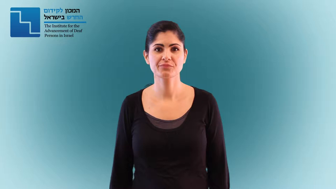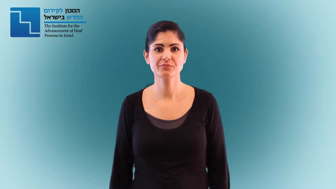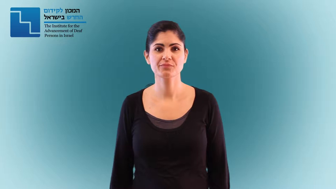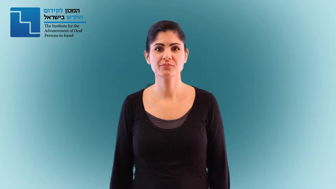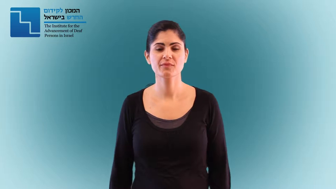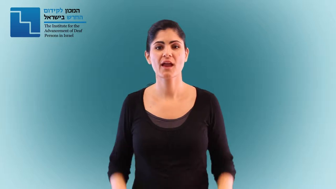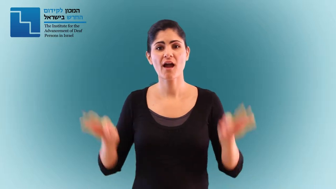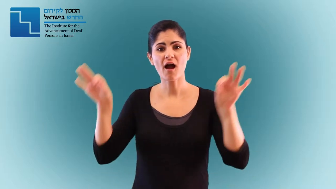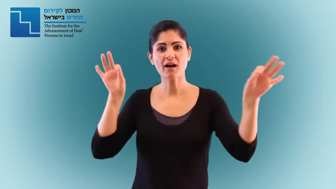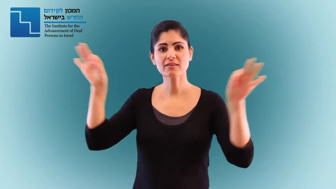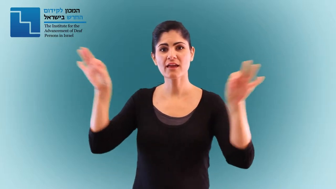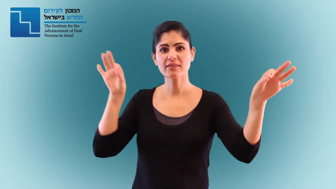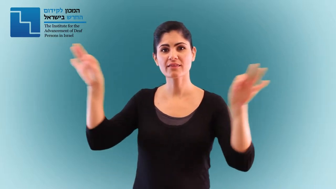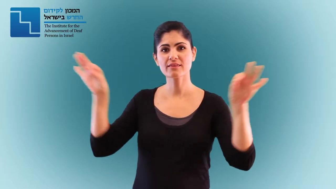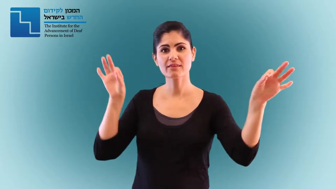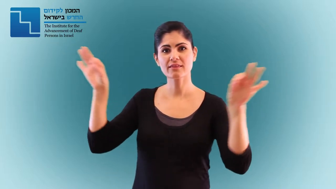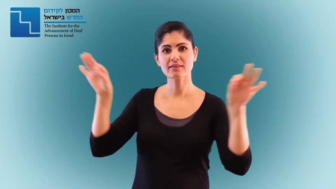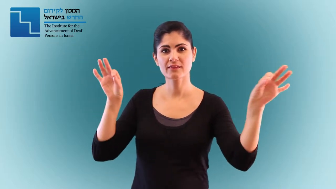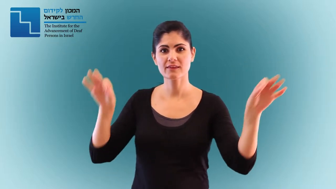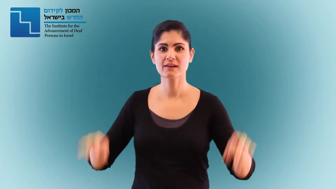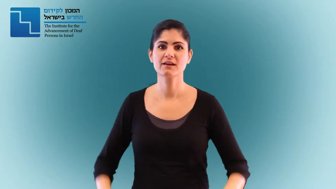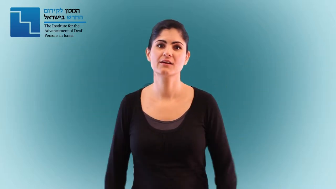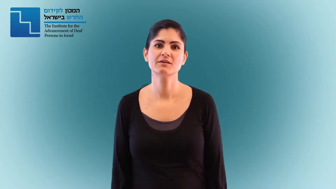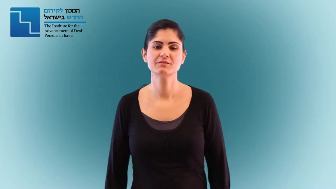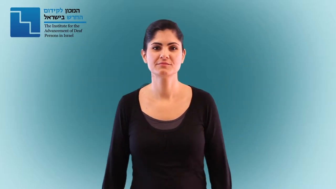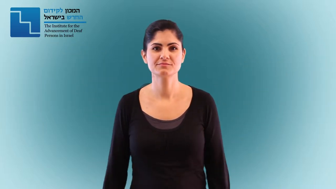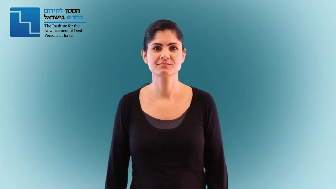רקדן / לרקוד